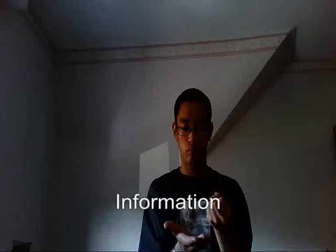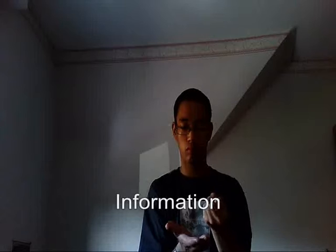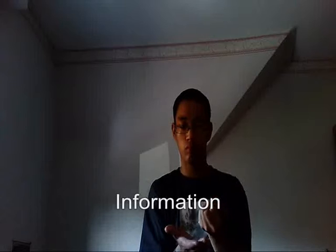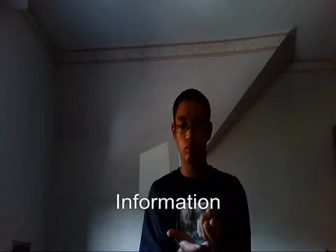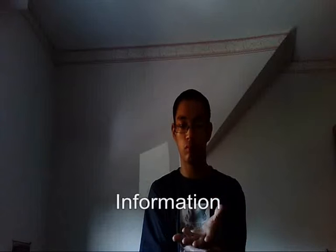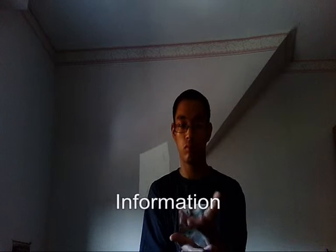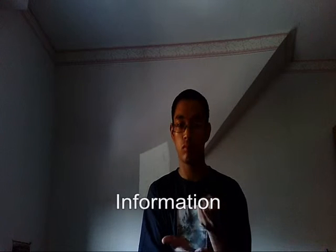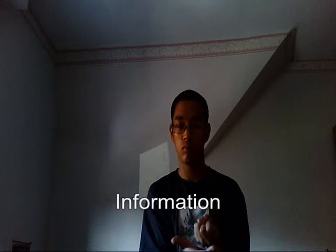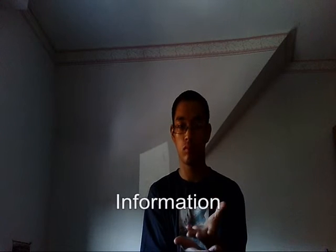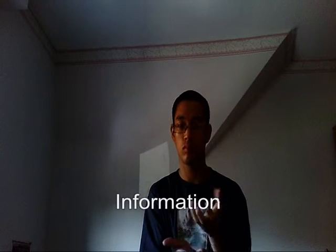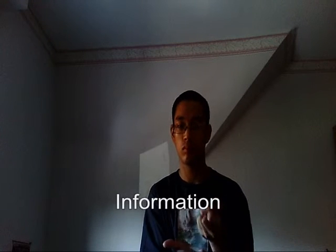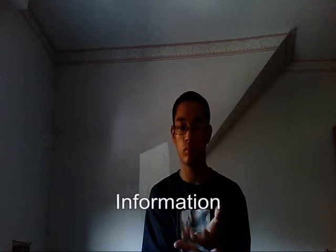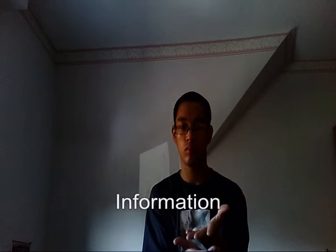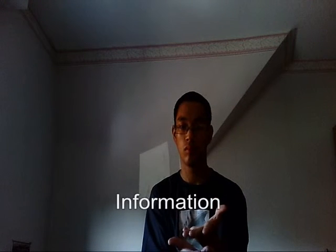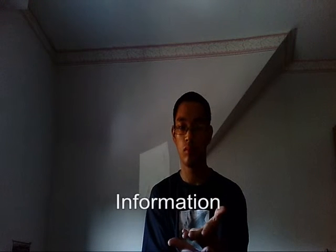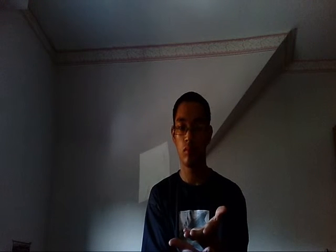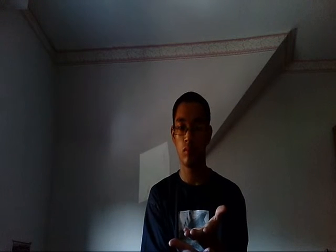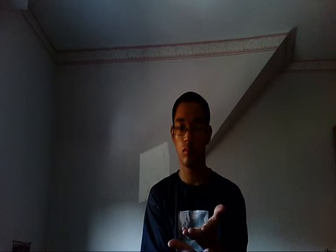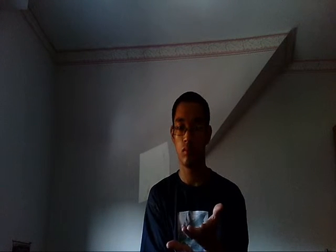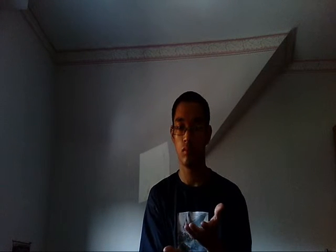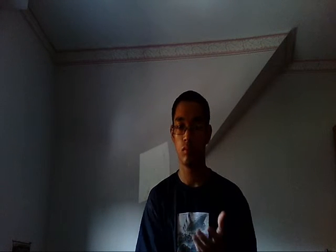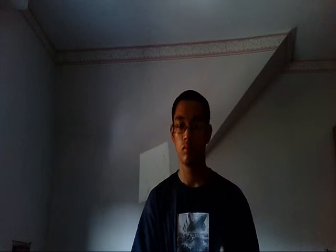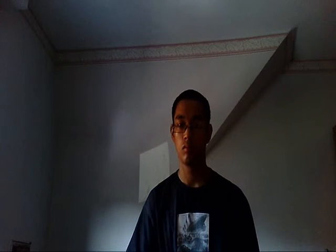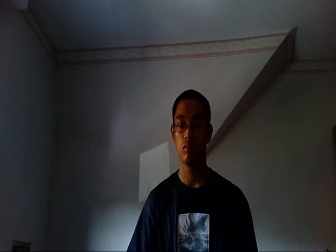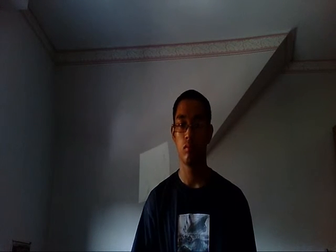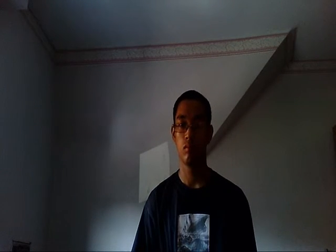Information